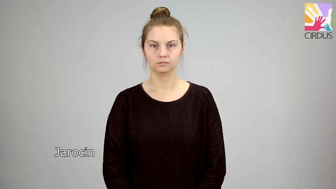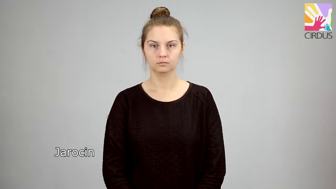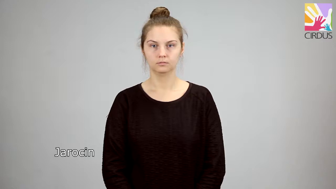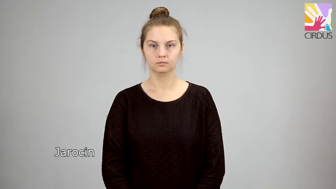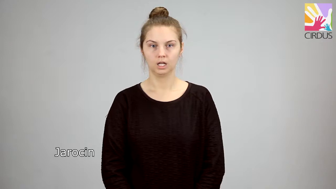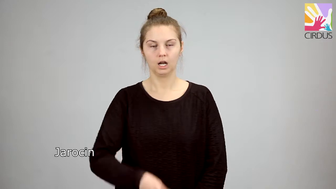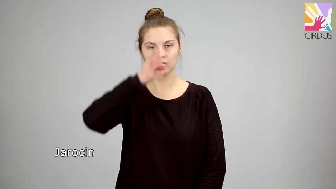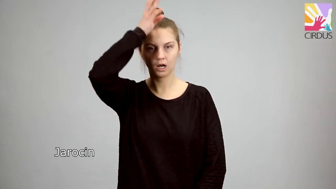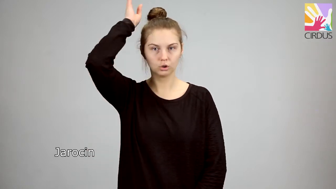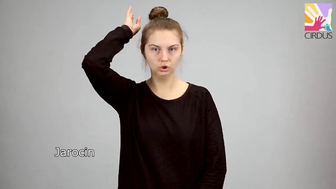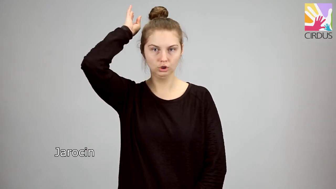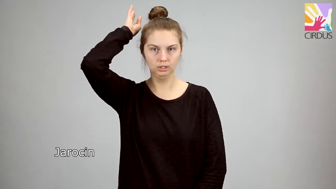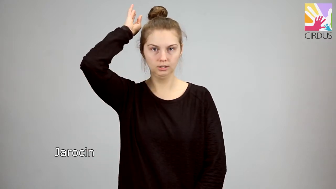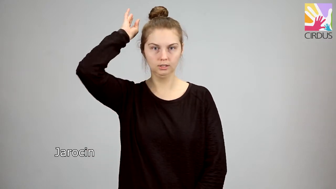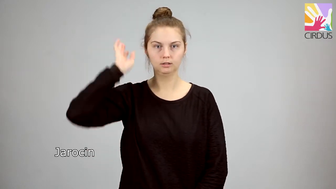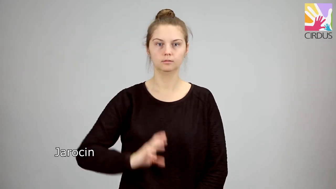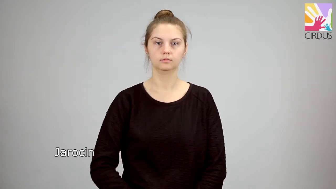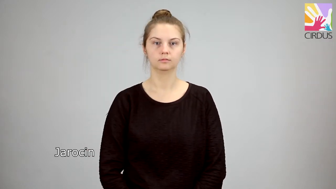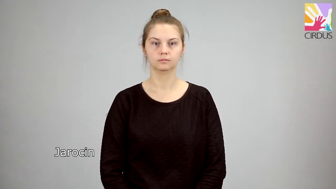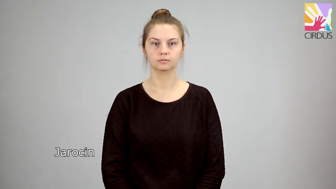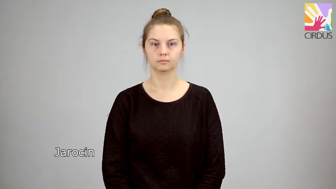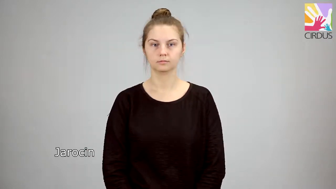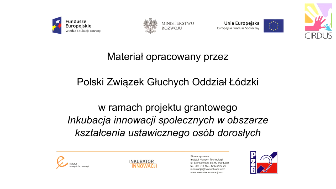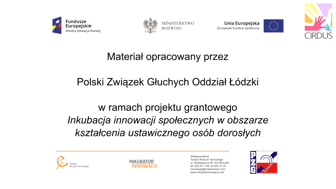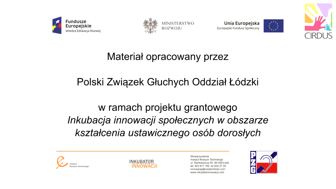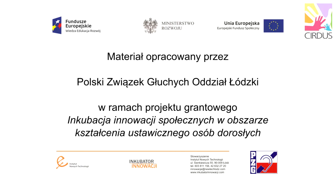Jarocin